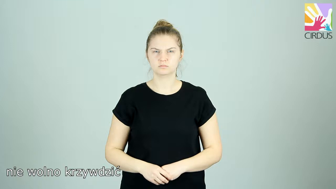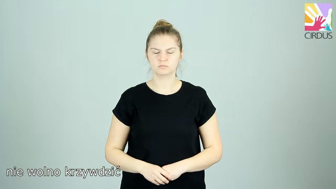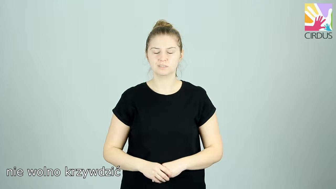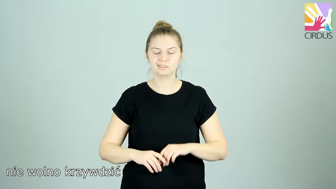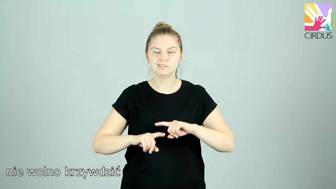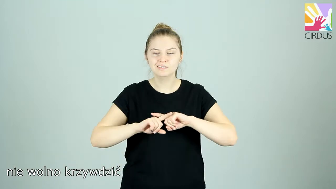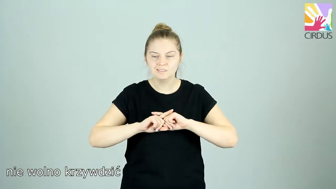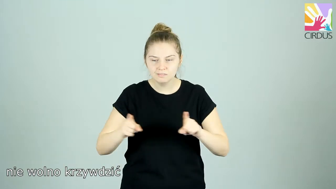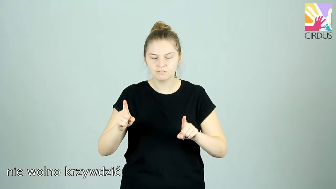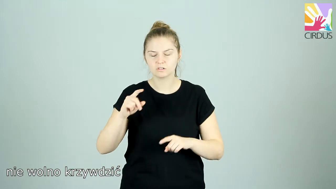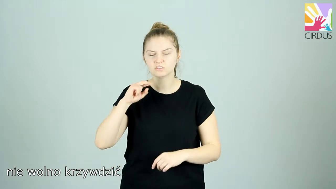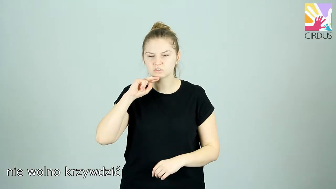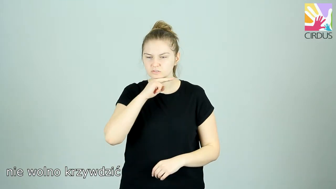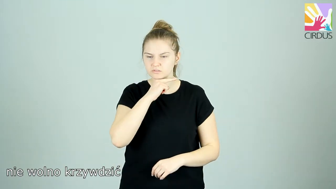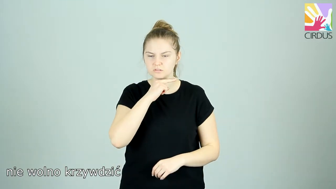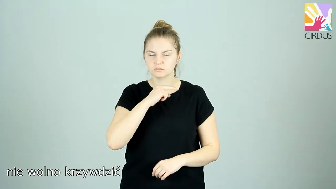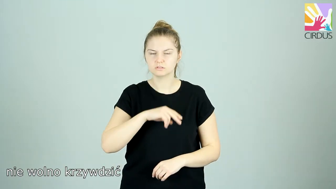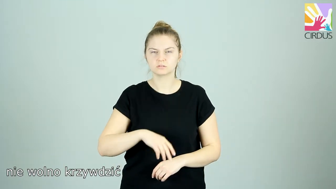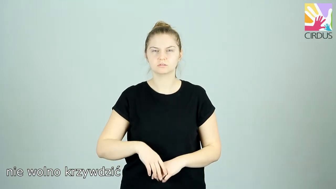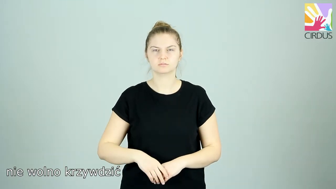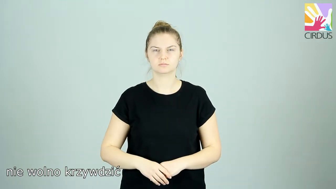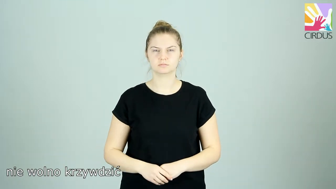nie wolno krzywdzić